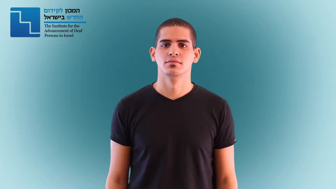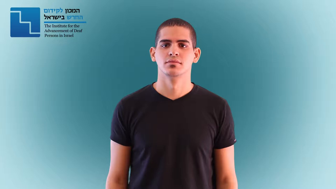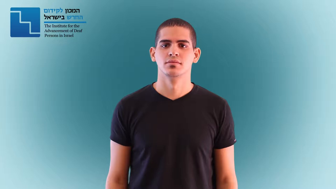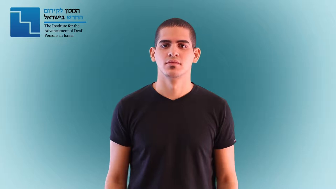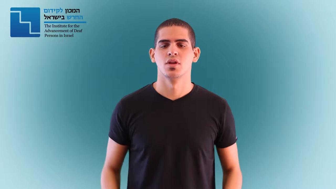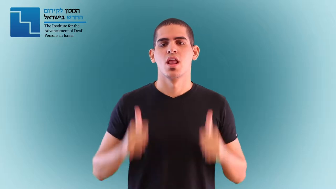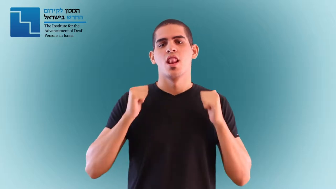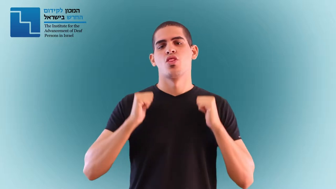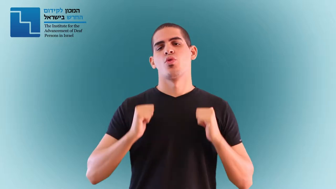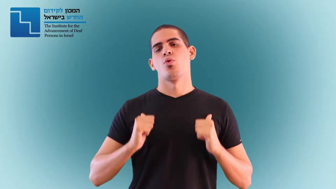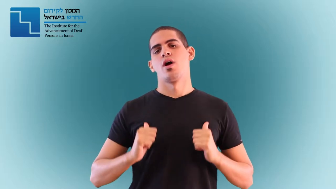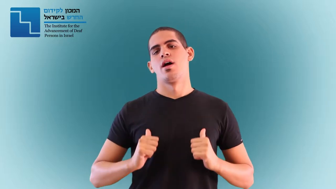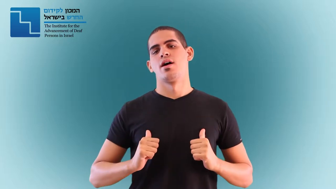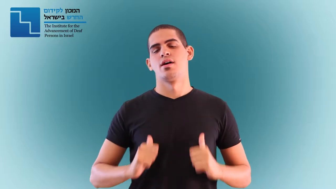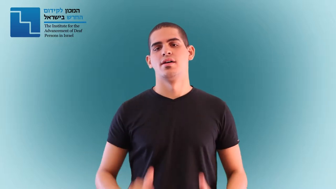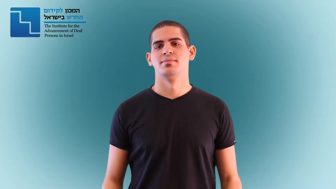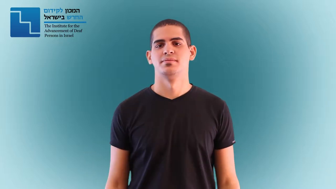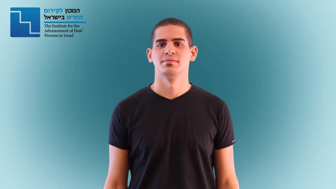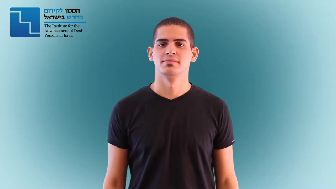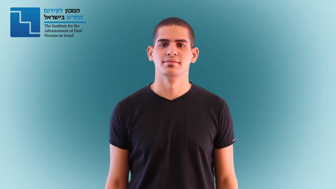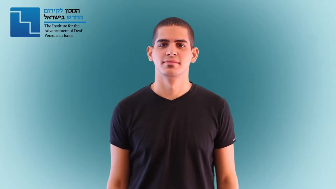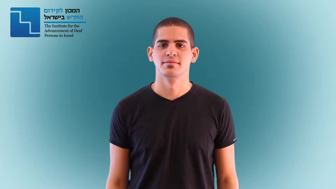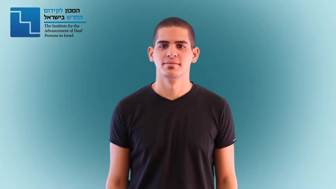לנוח / מנוחה